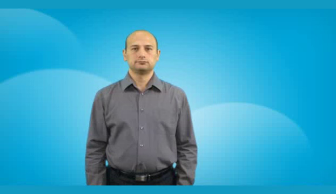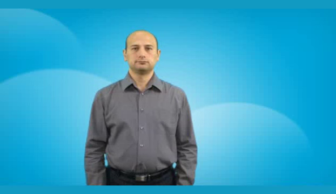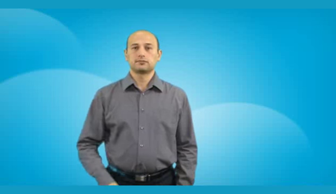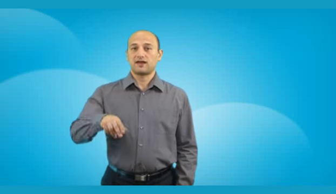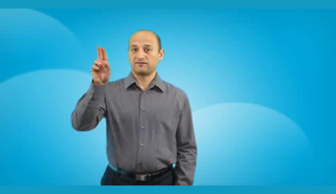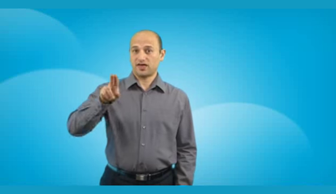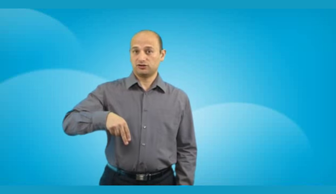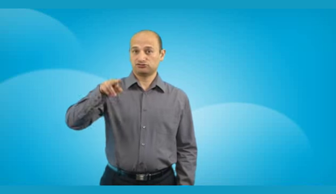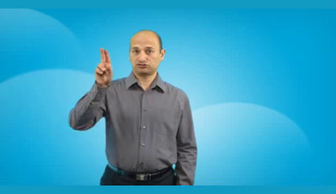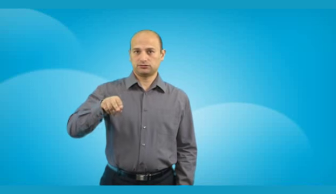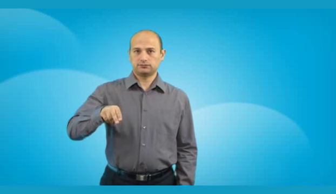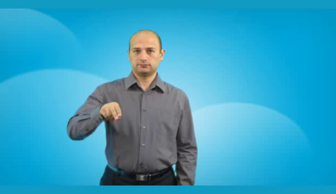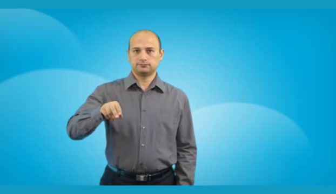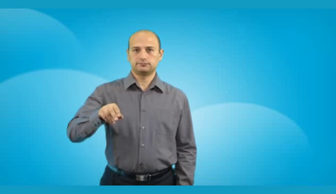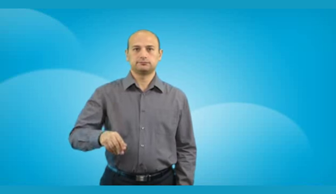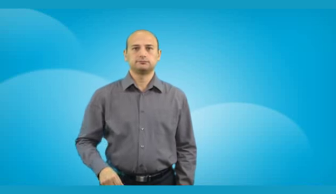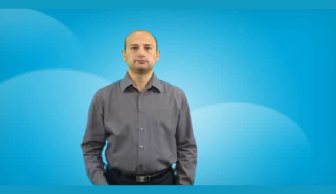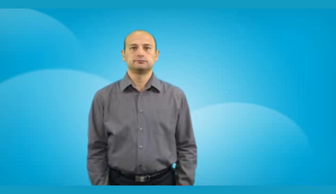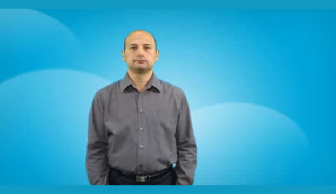Fest